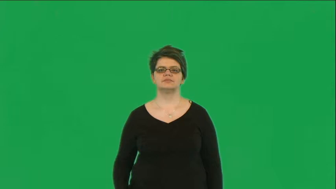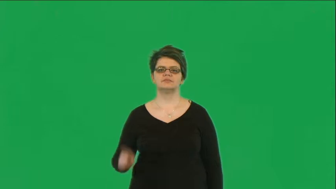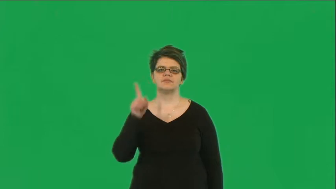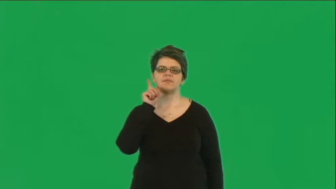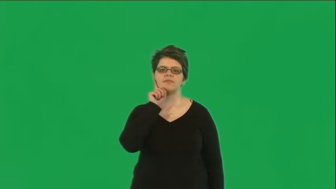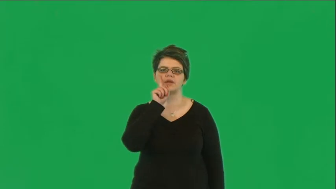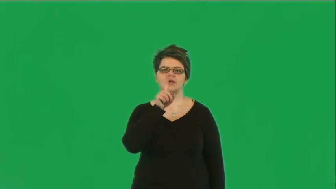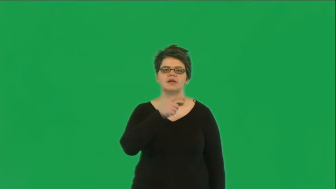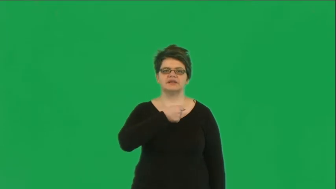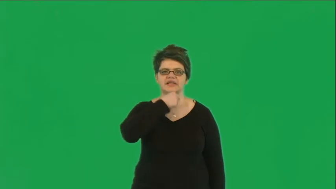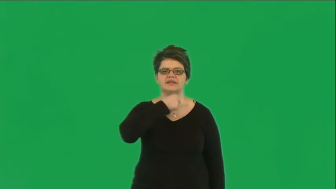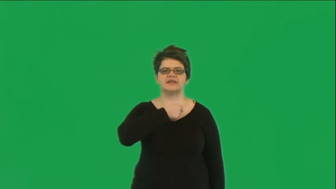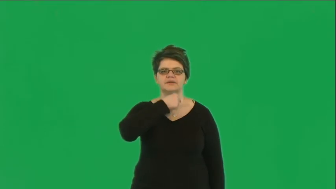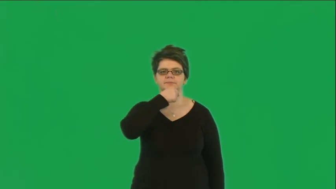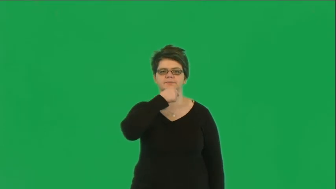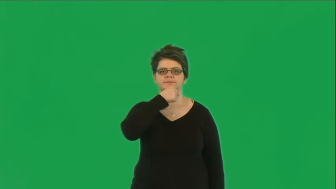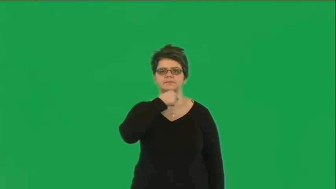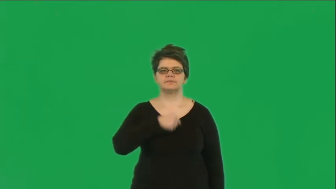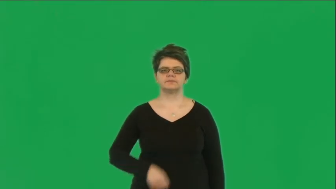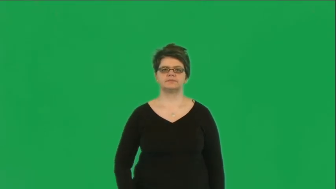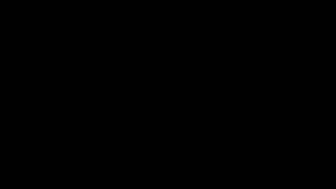dziadek